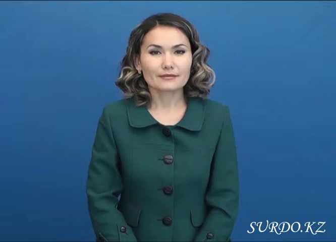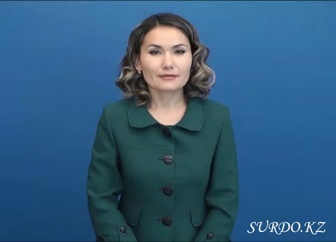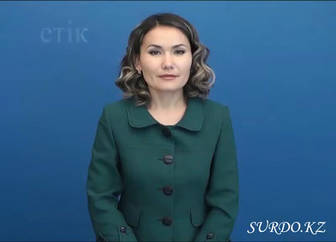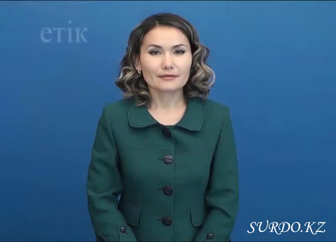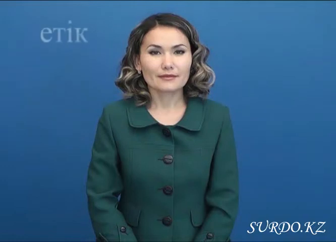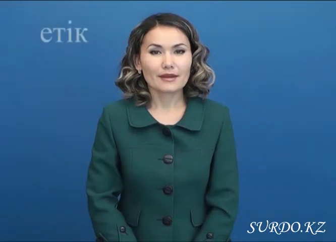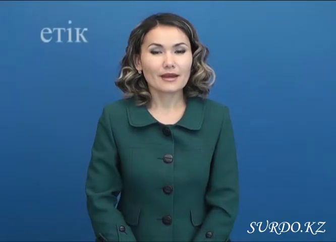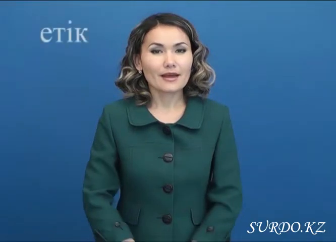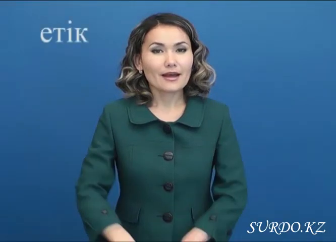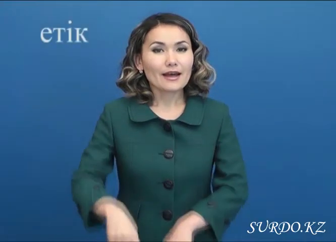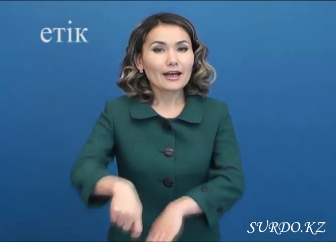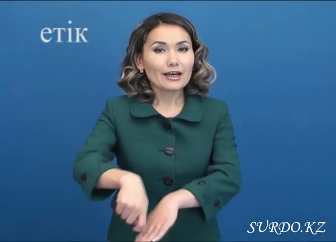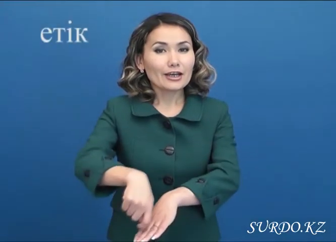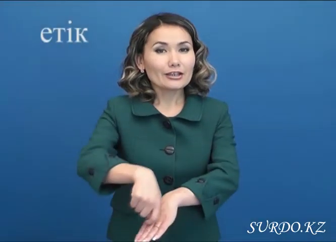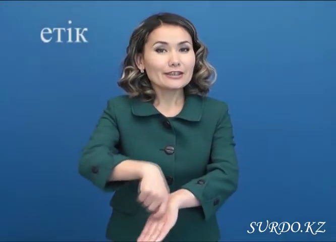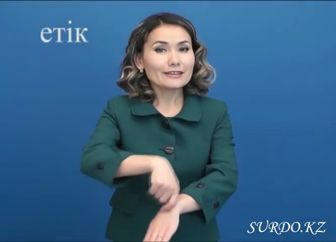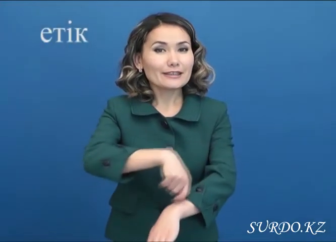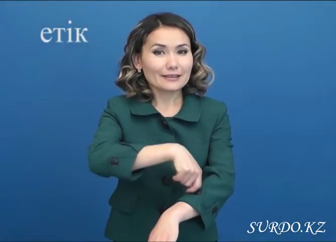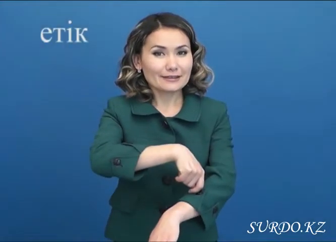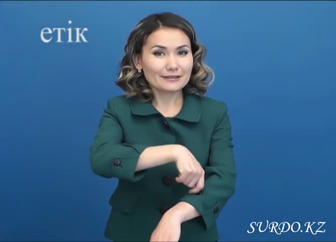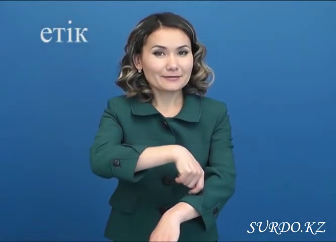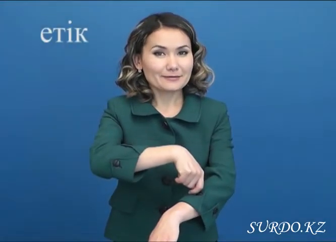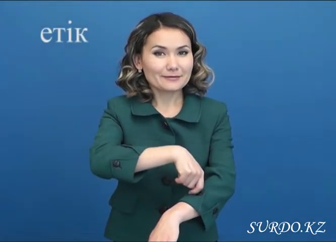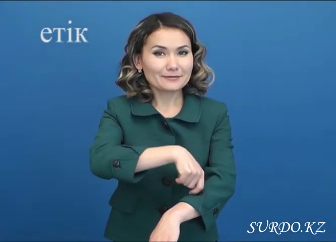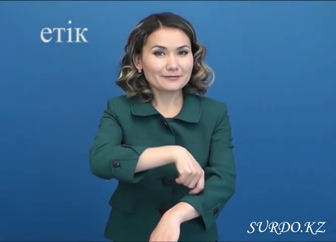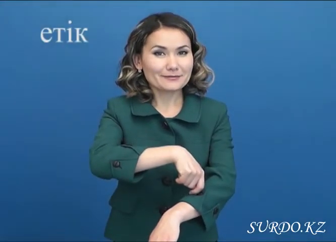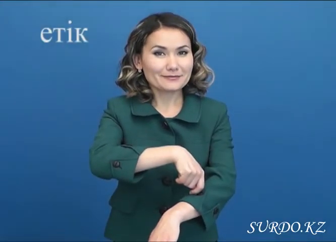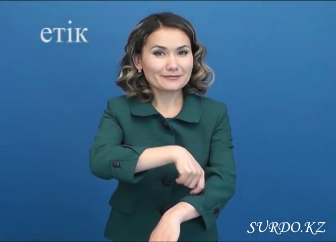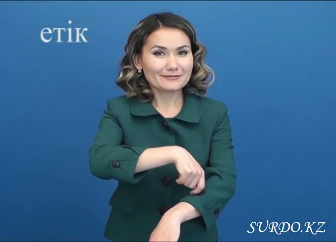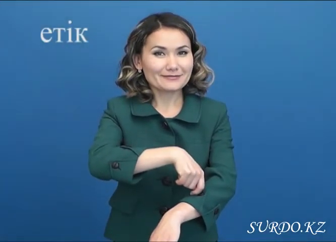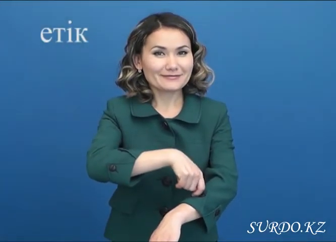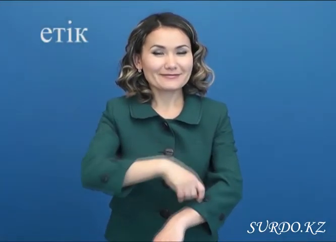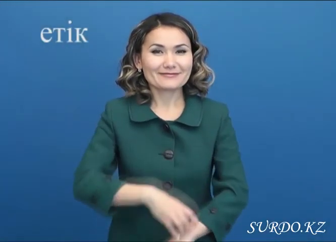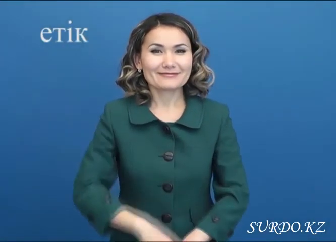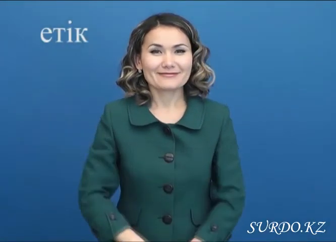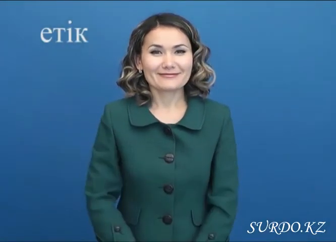Етік